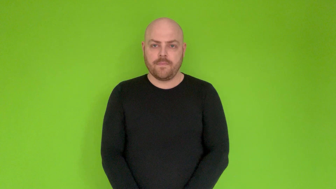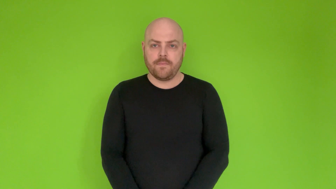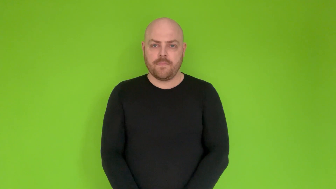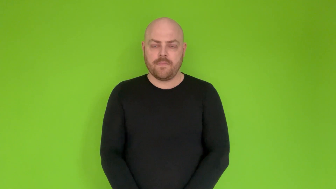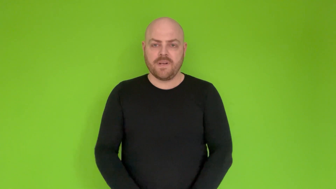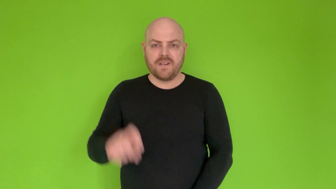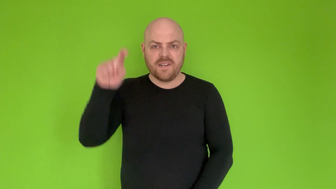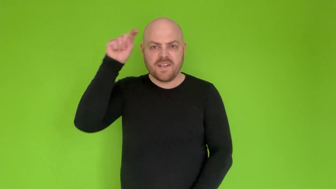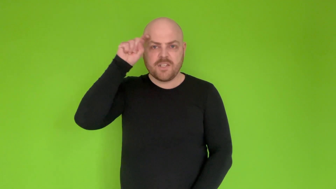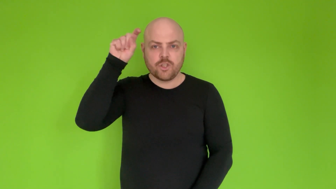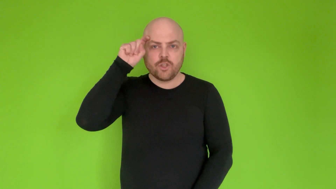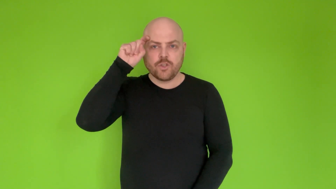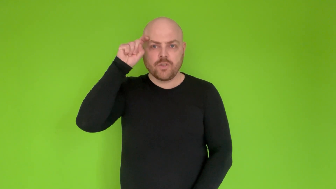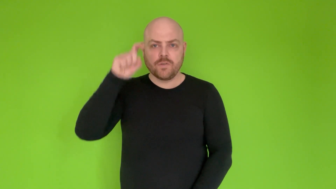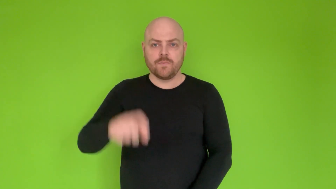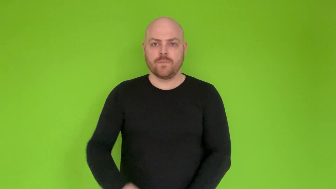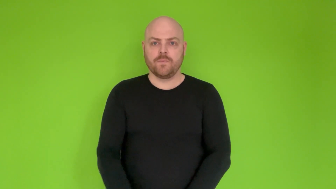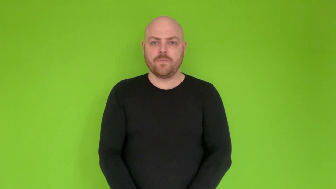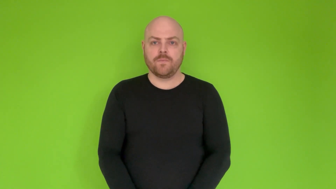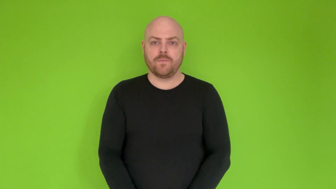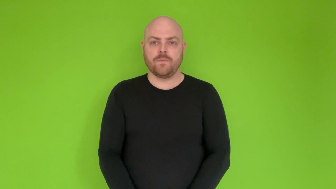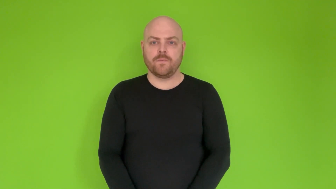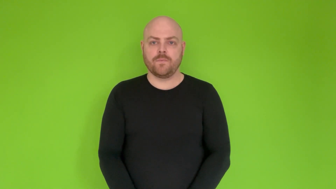Liège